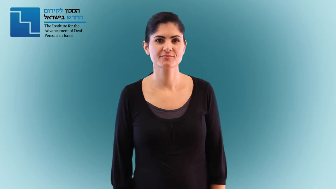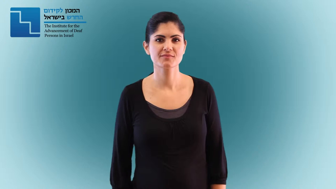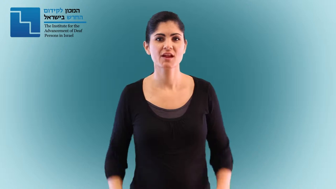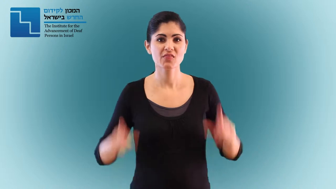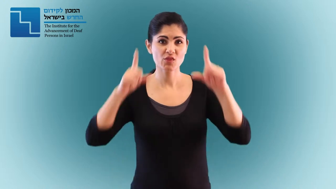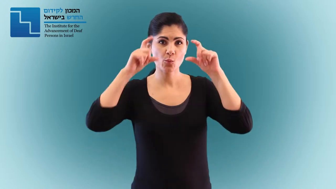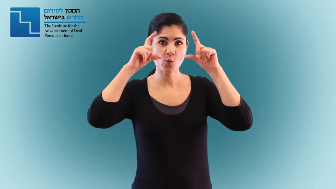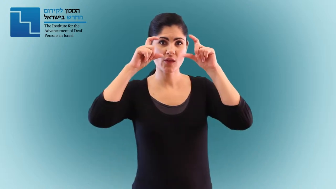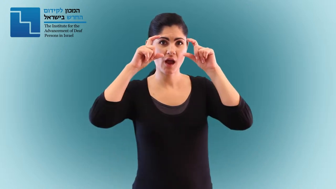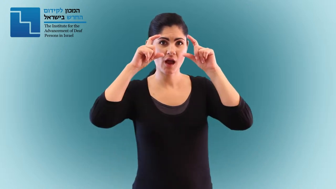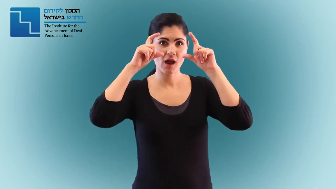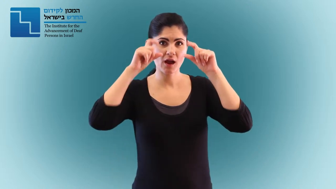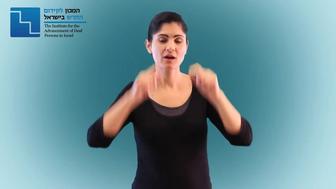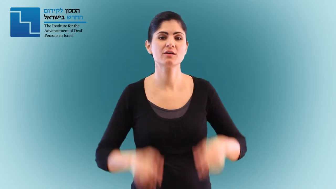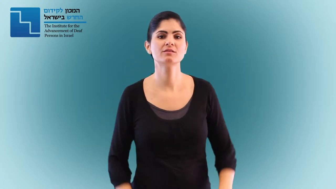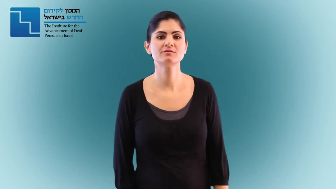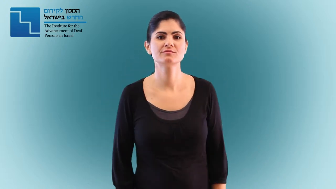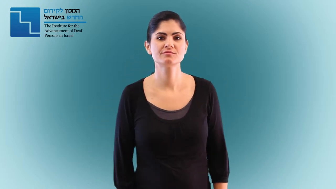תמונה